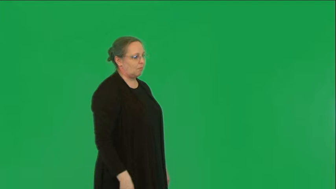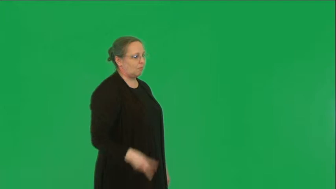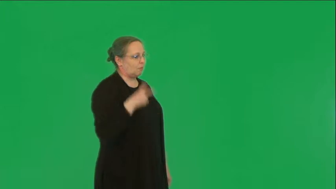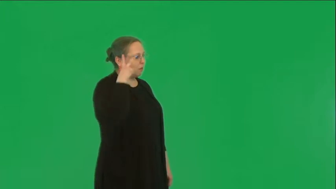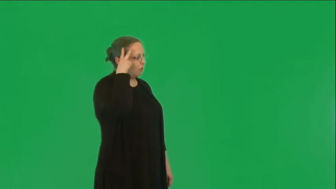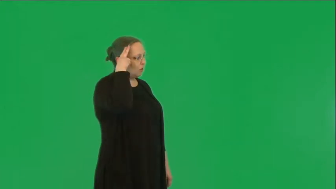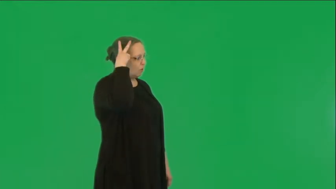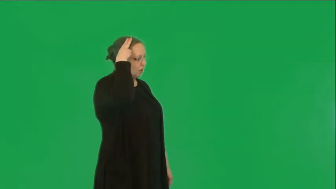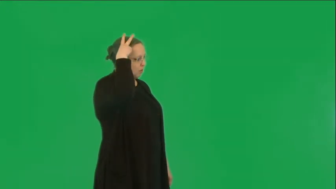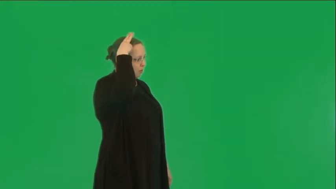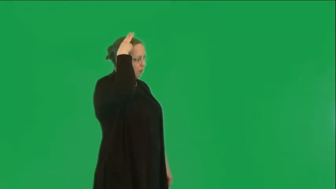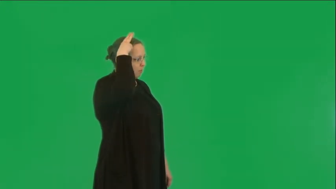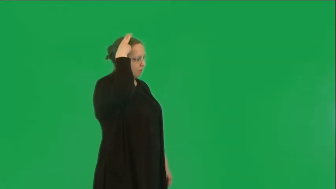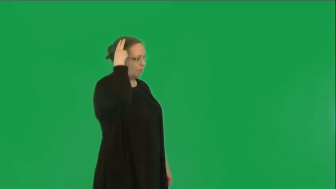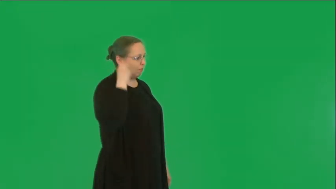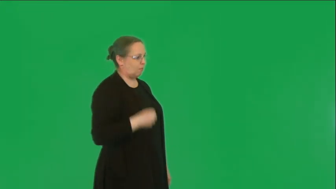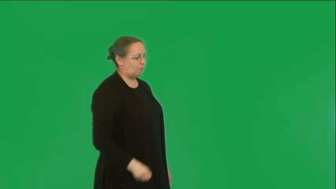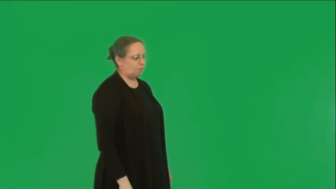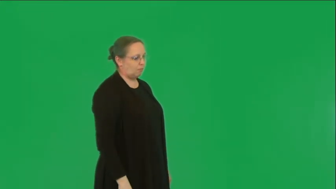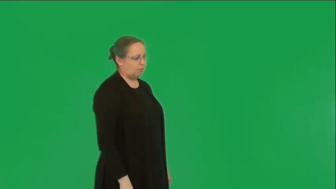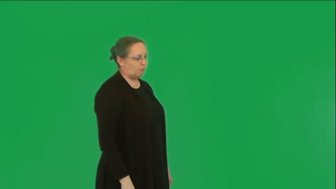fryzjerski